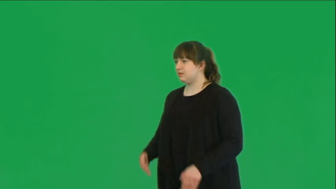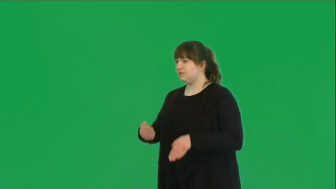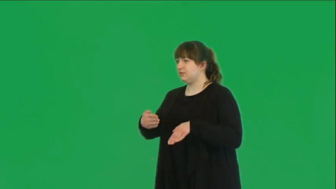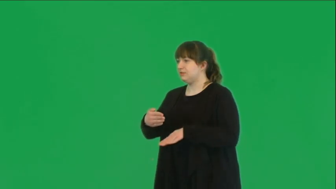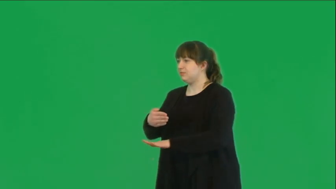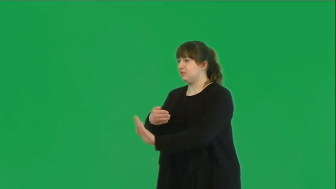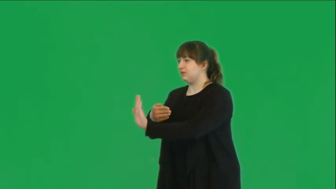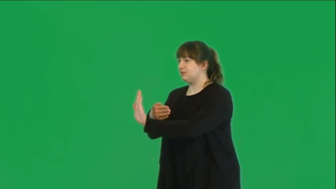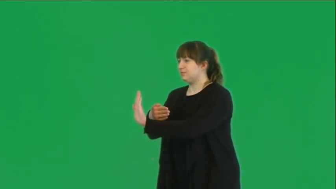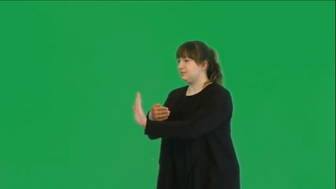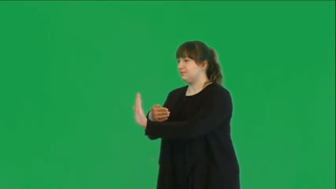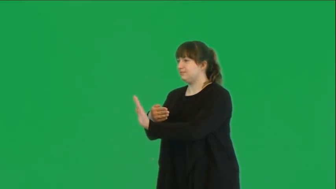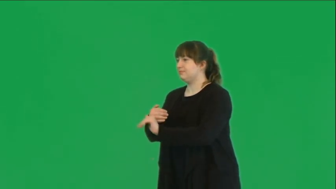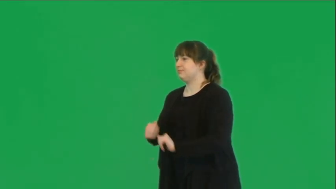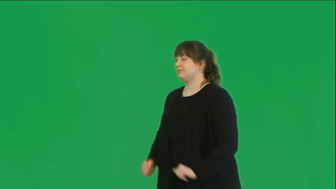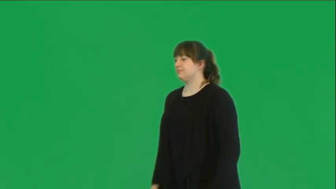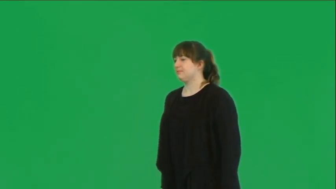występować